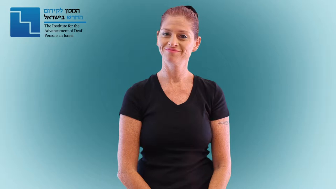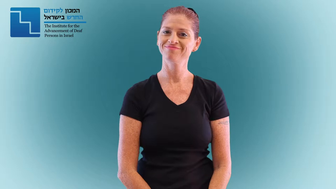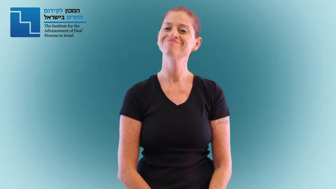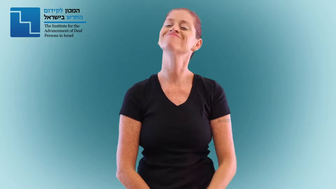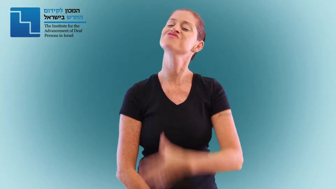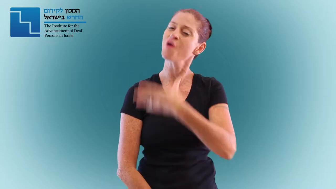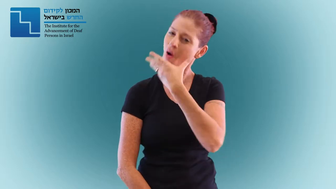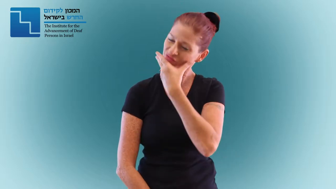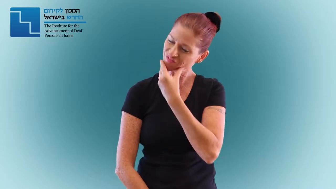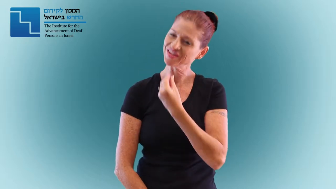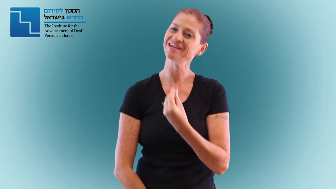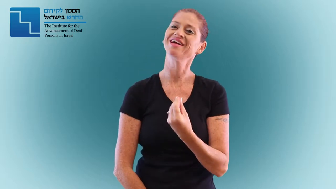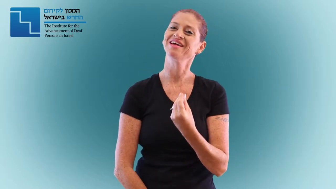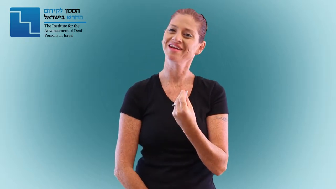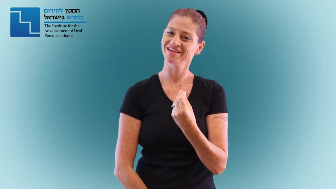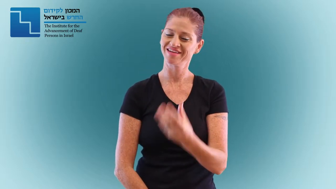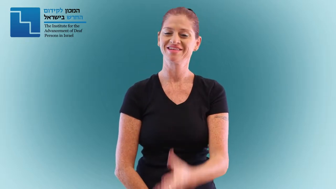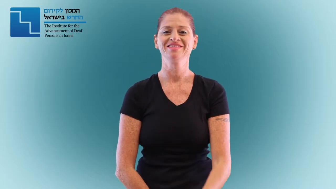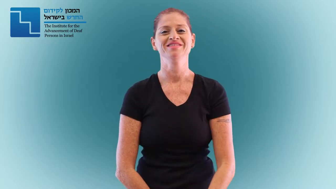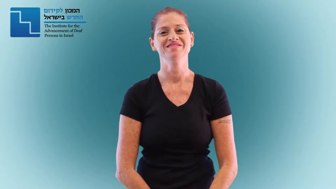יופי